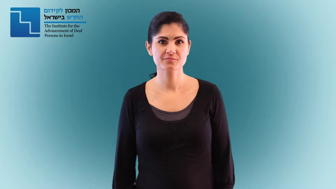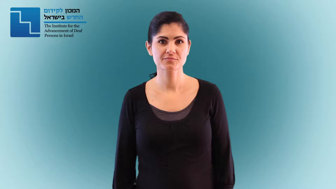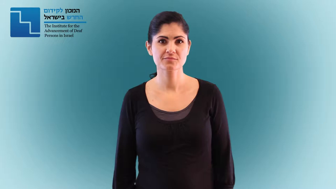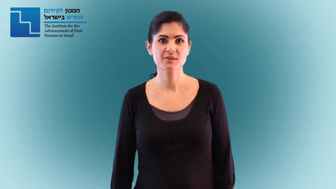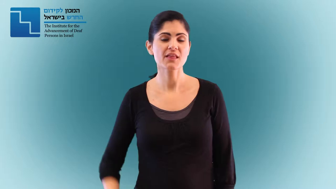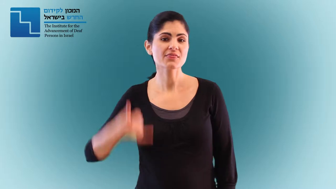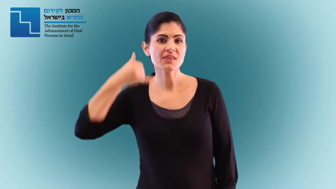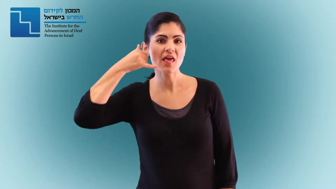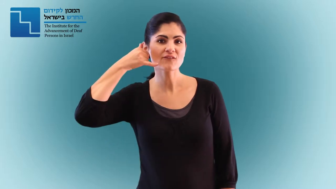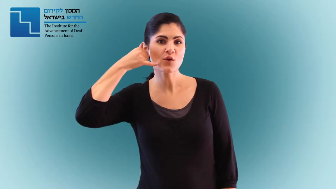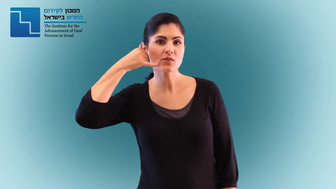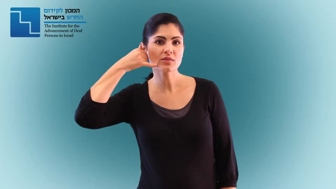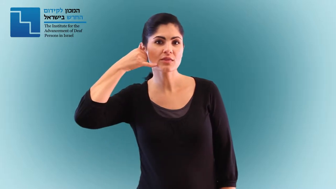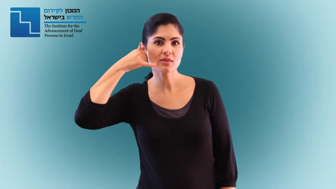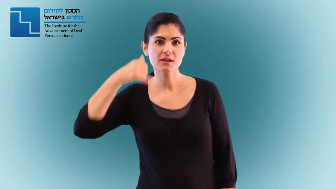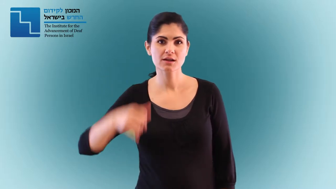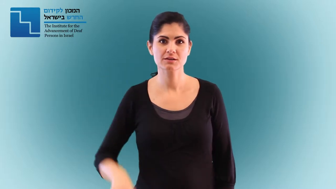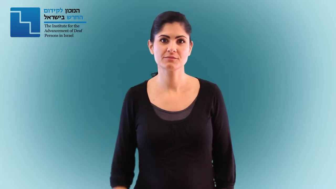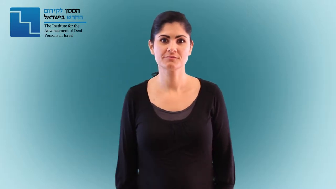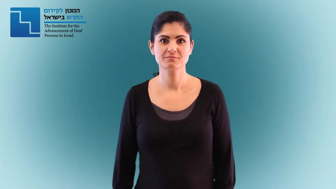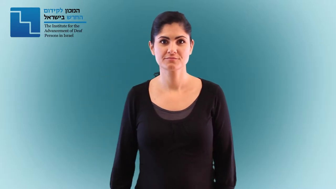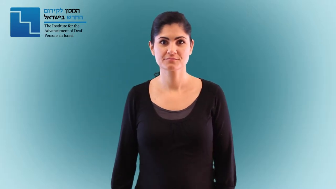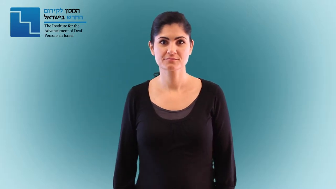טלפון